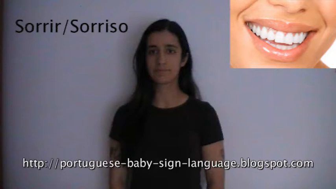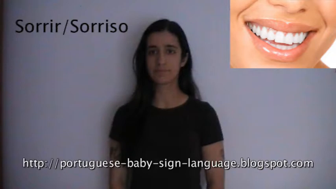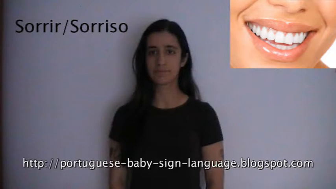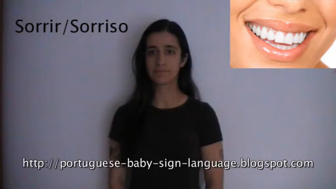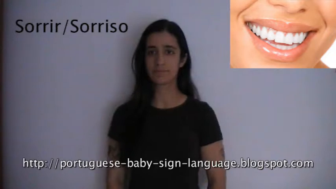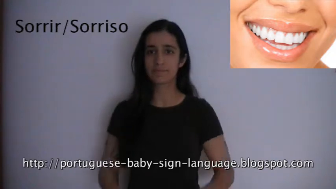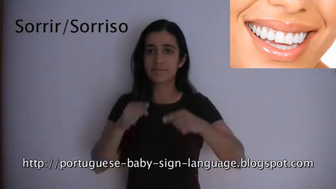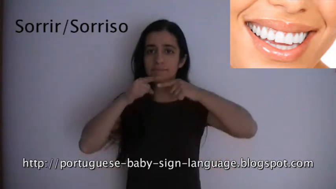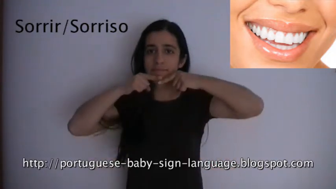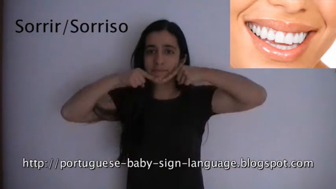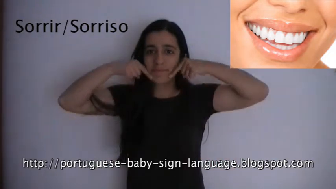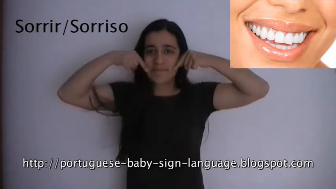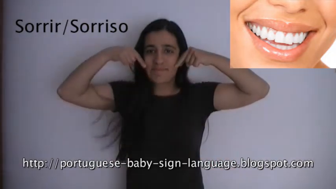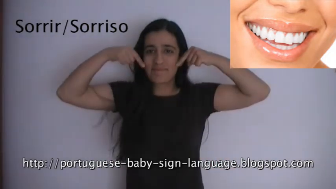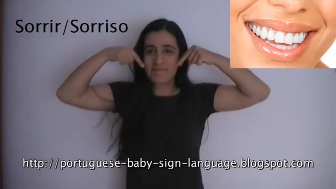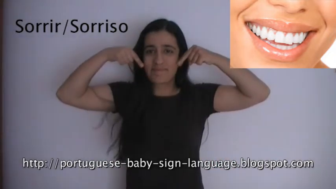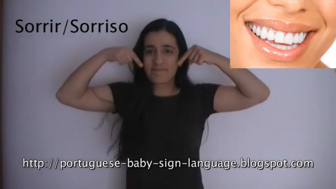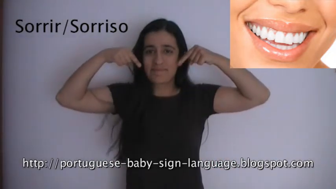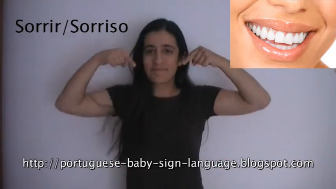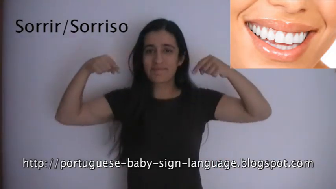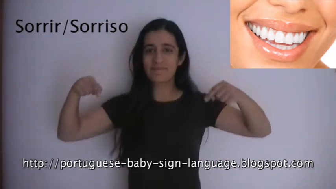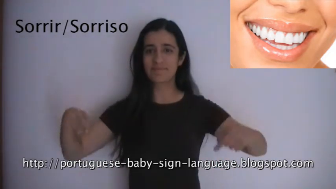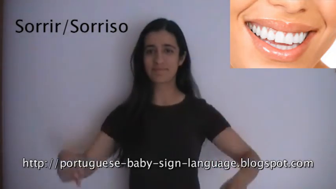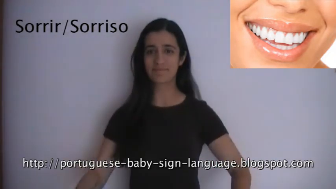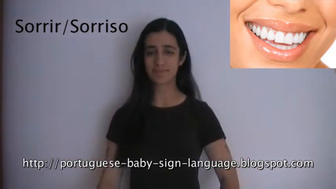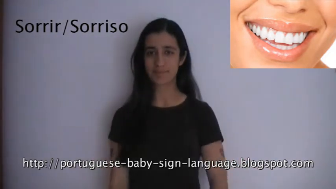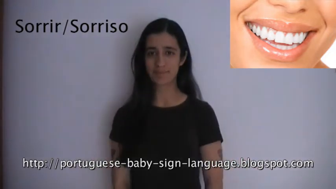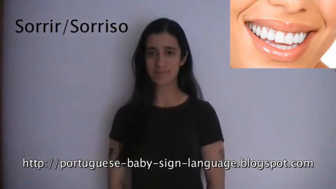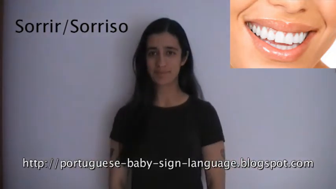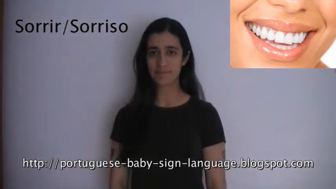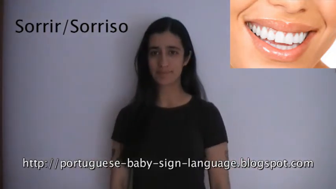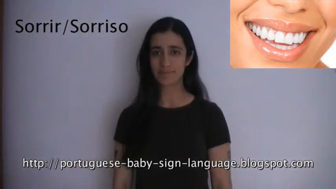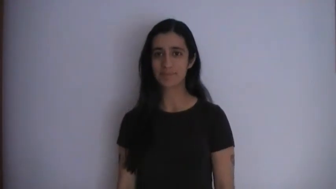sorrir